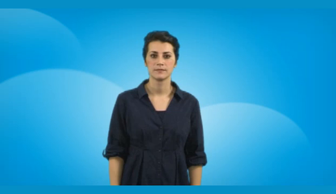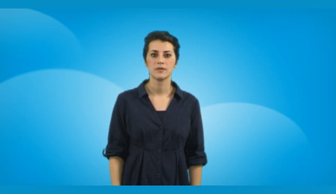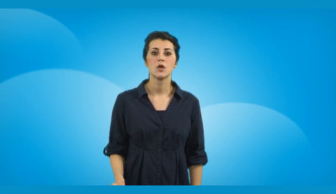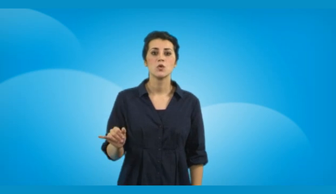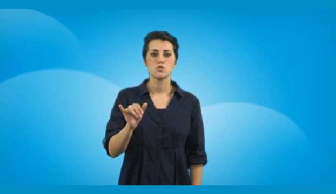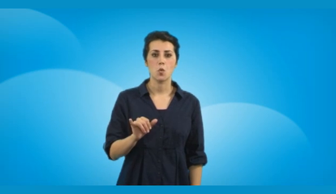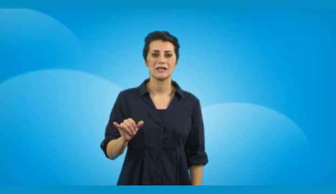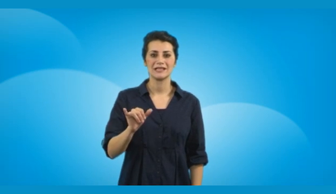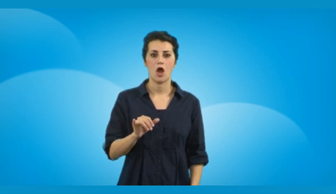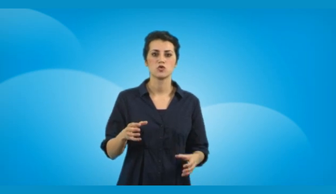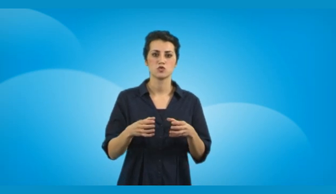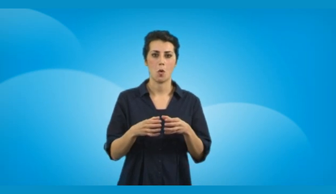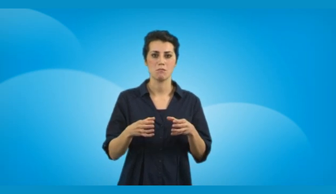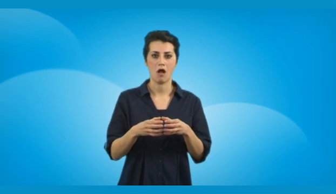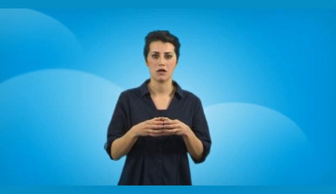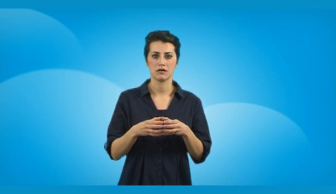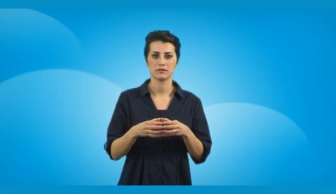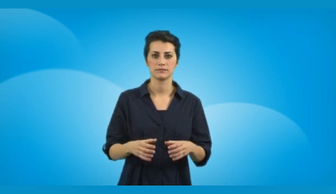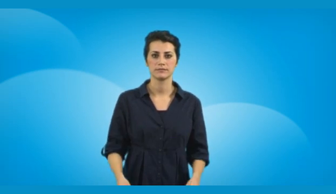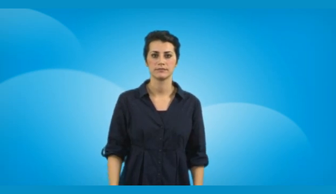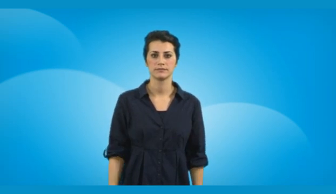Nyugdíjas csomag